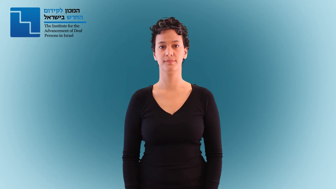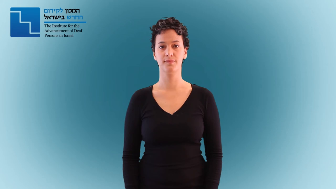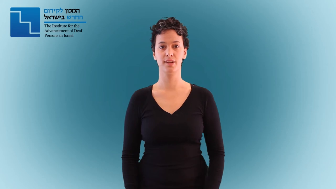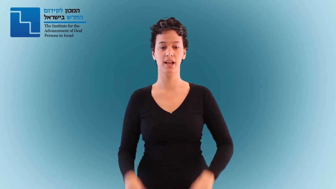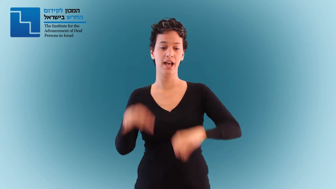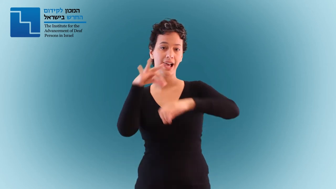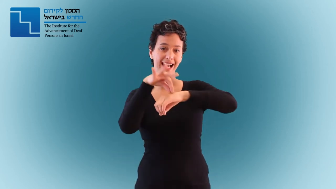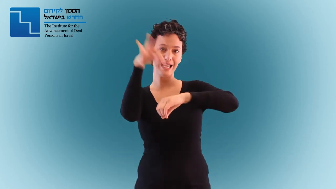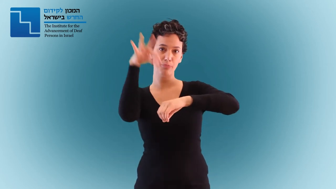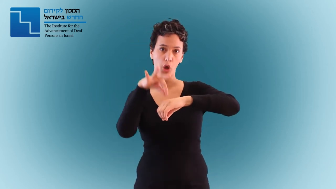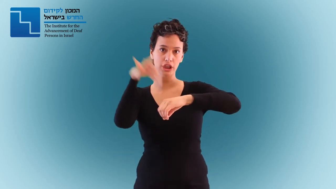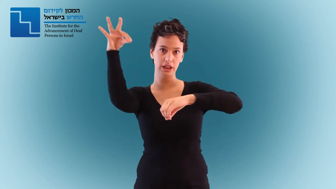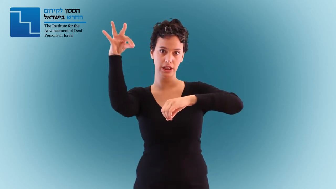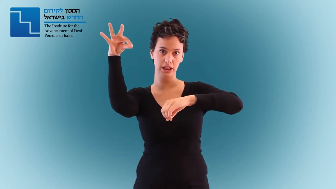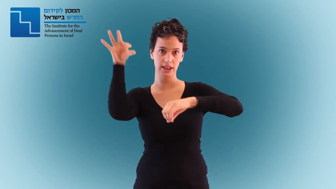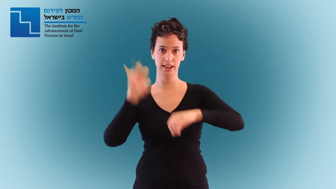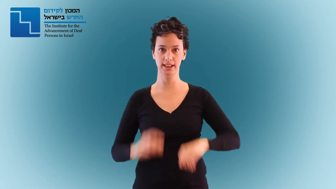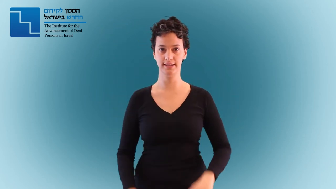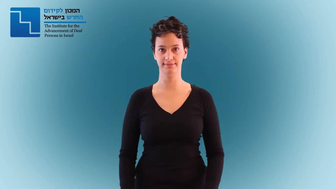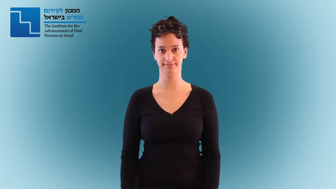קיפוד